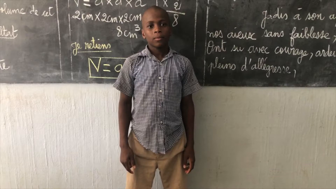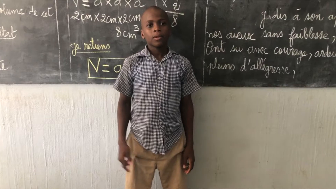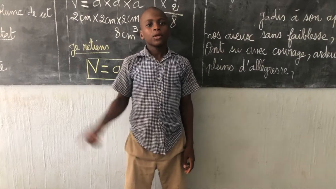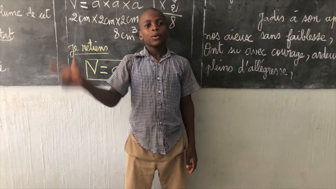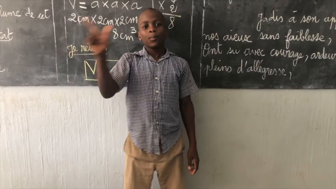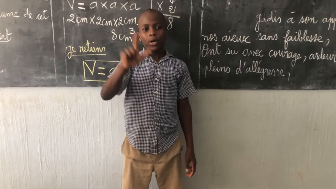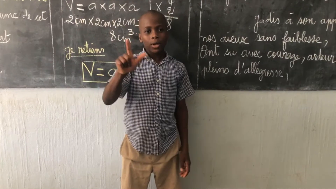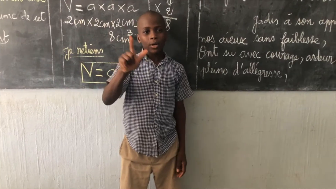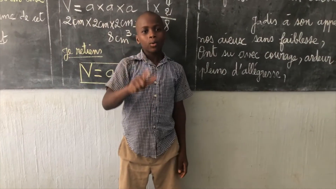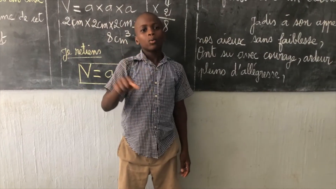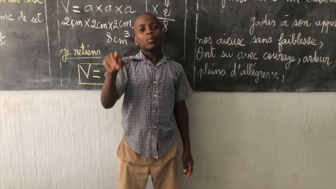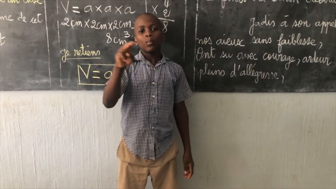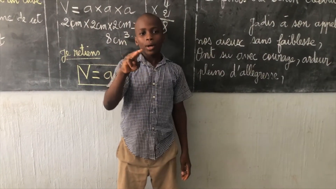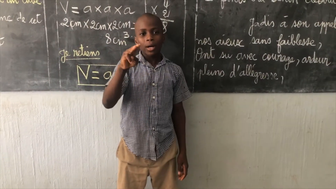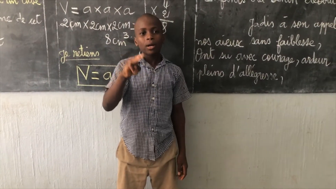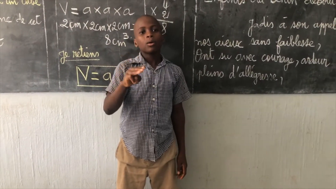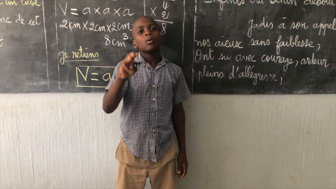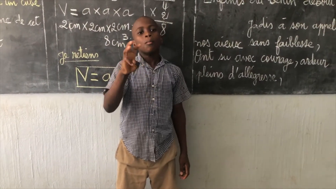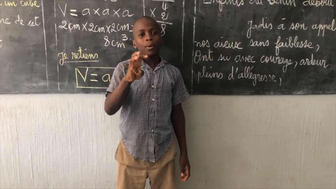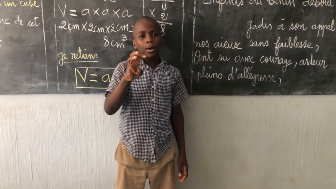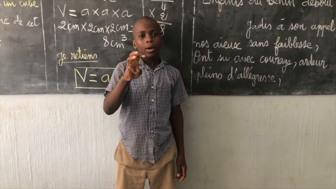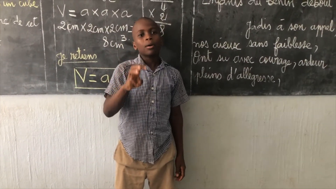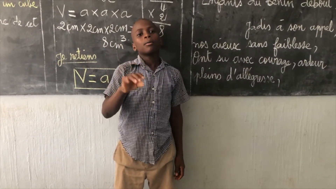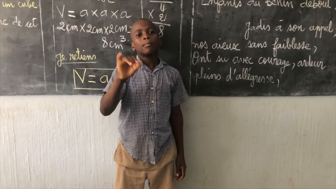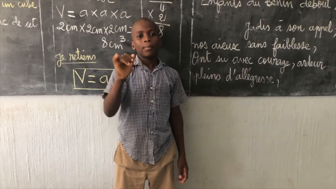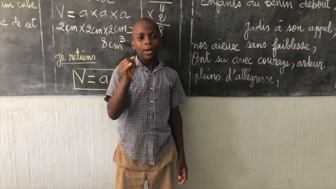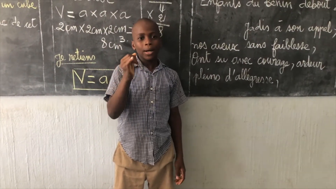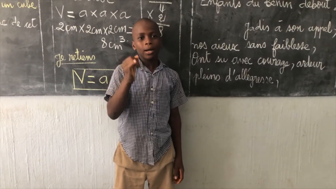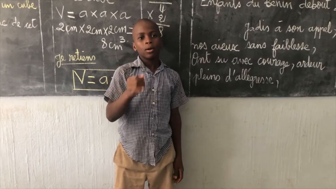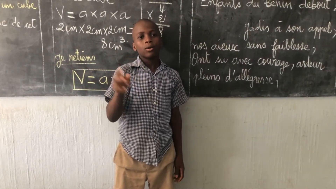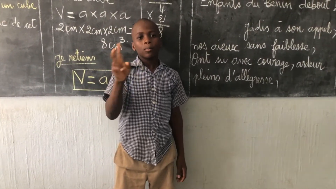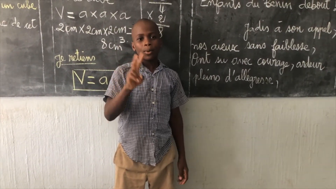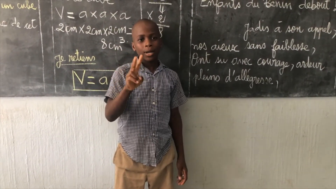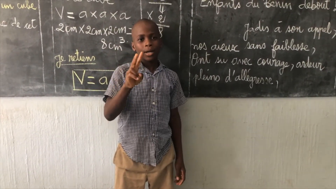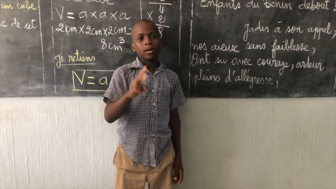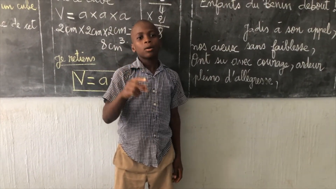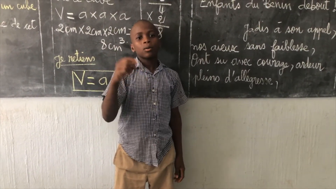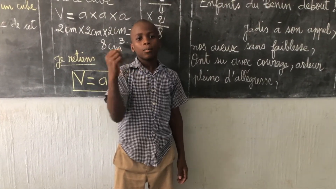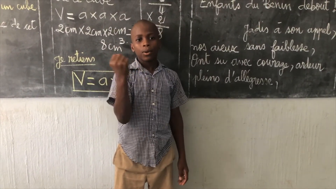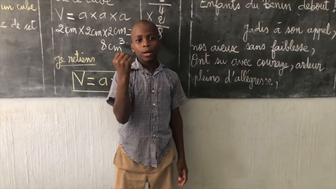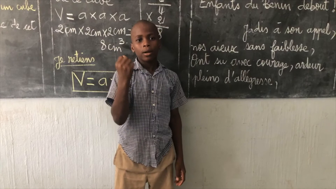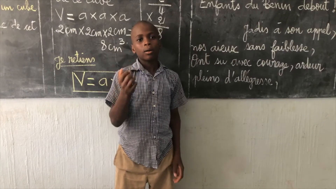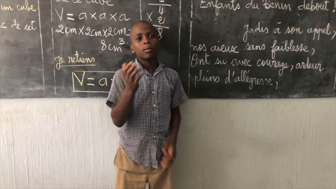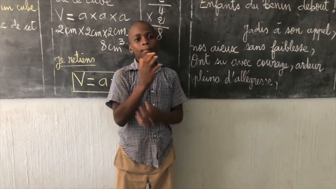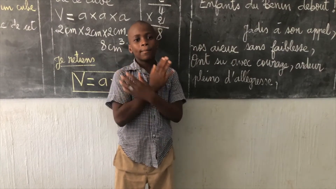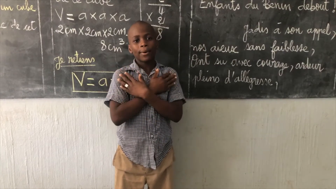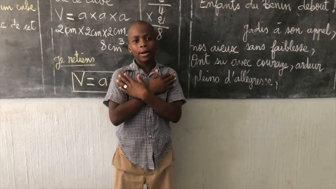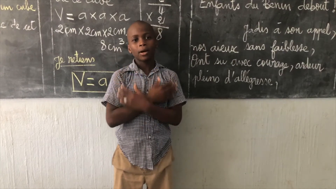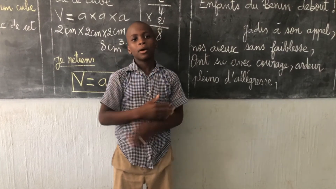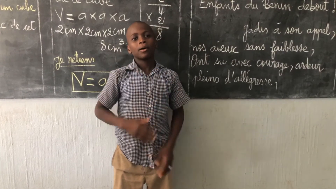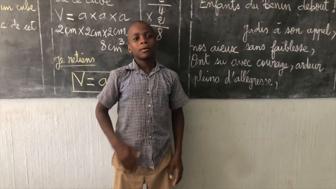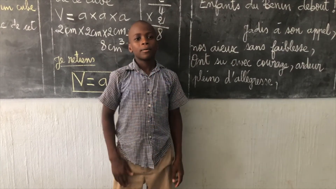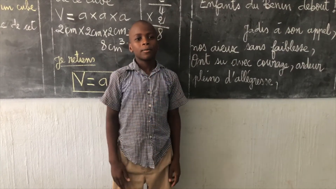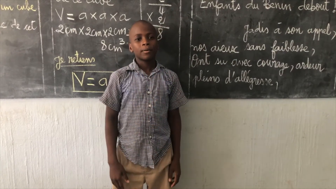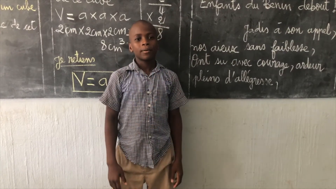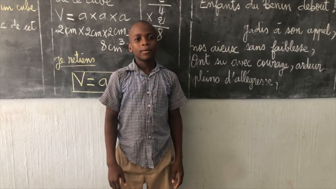Semaine